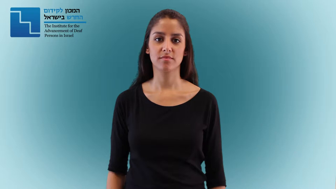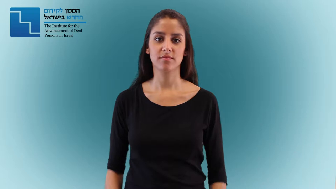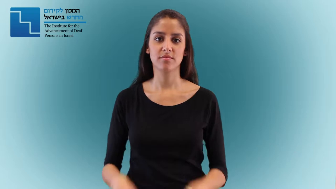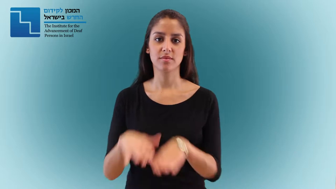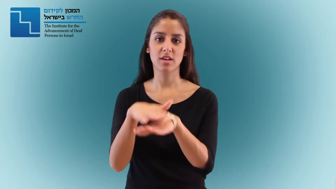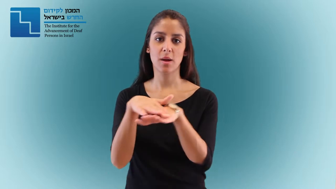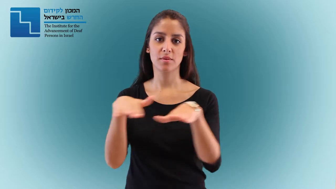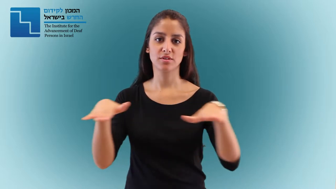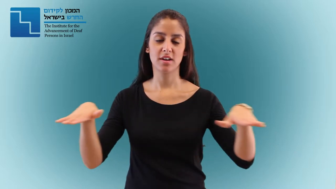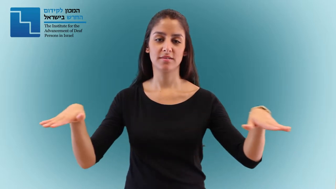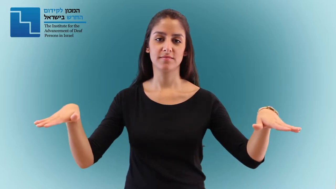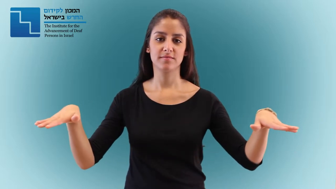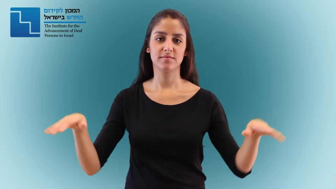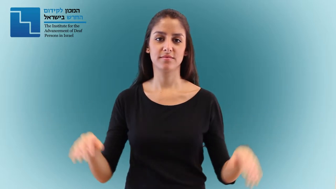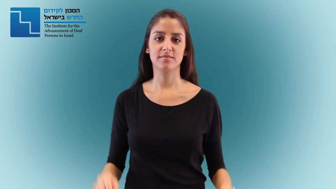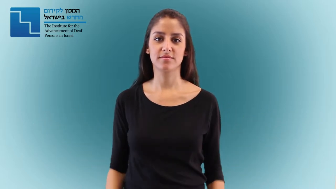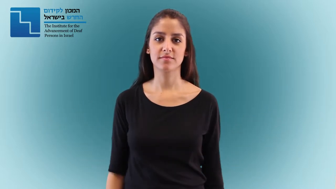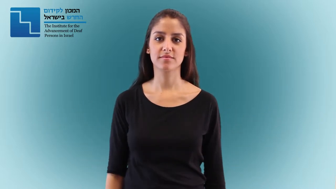יבשה